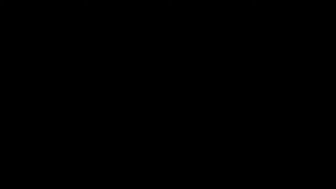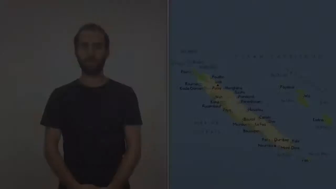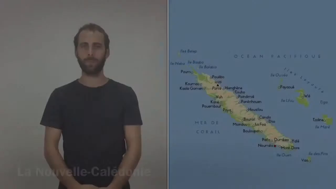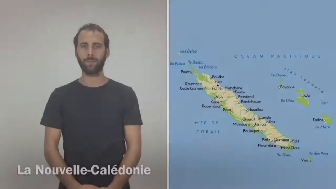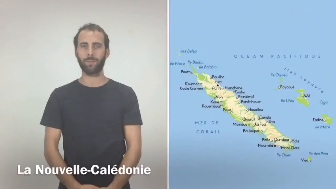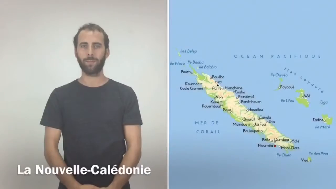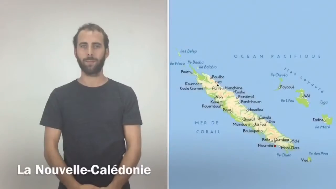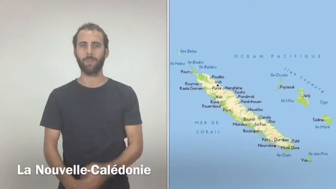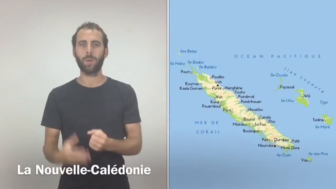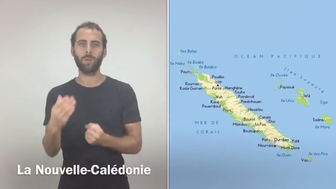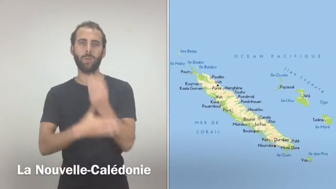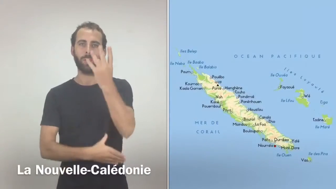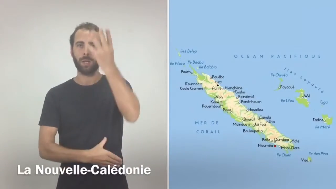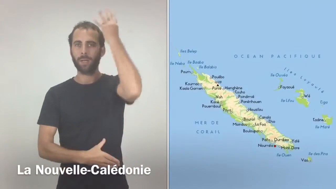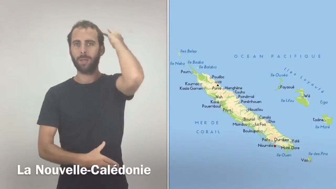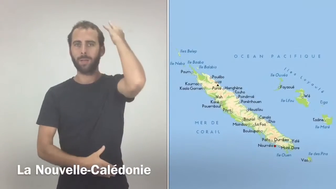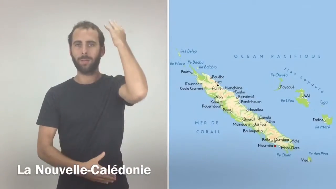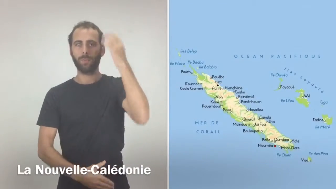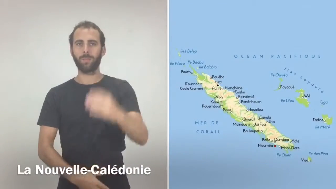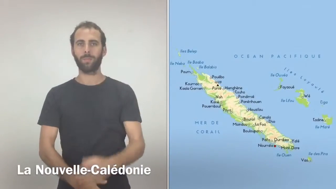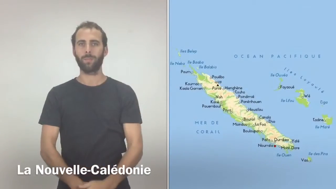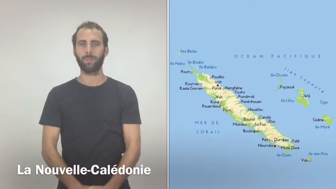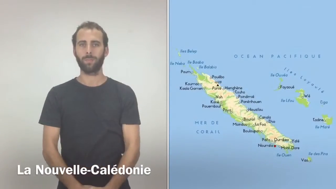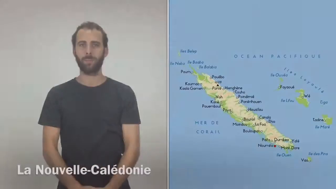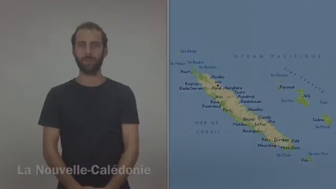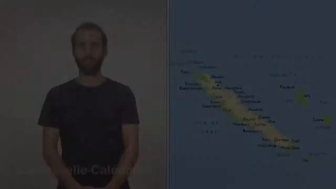La Nouvelle Calédonie